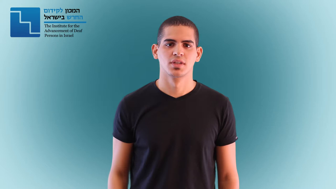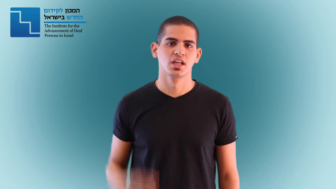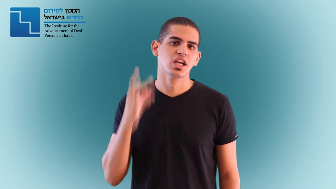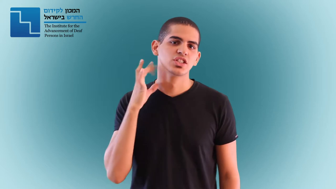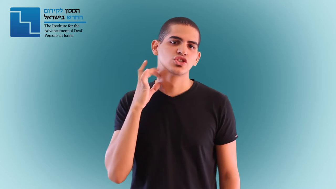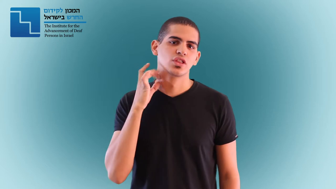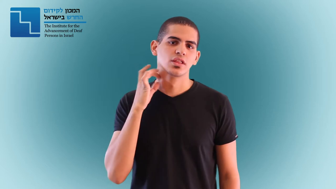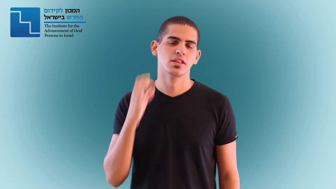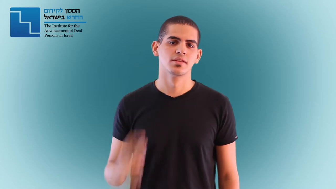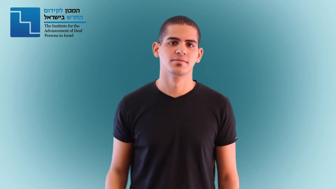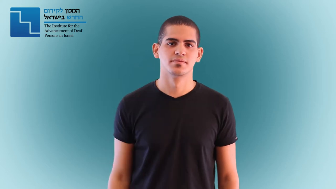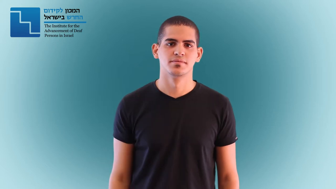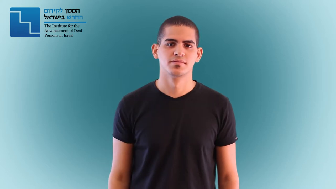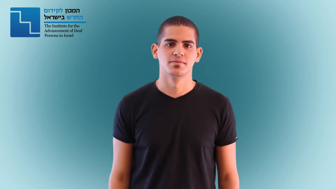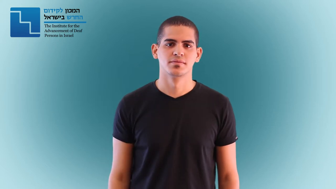ראשון לציון